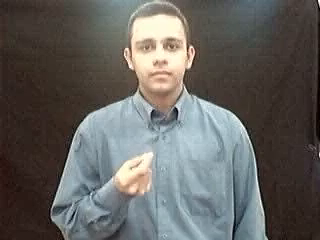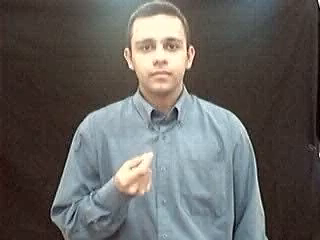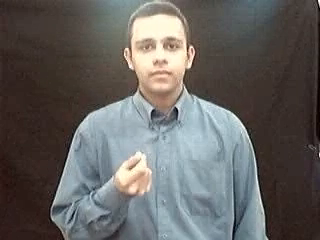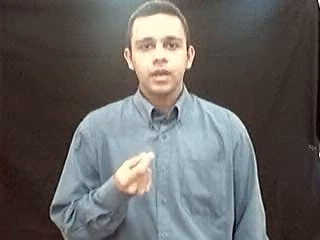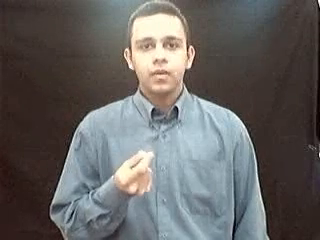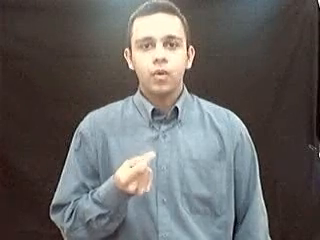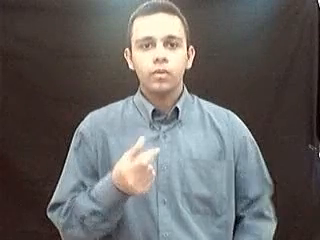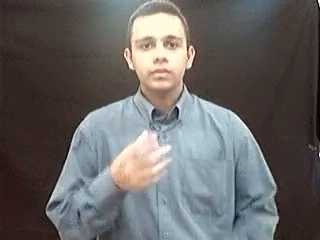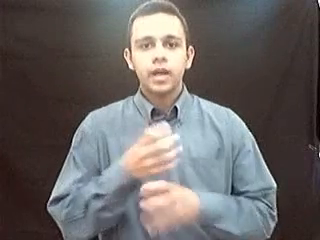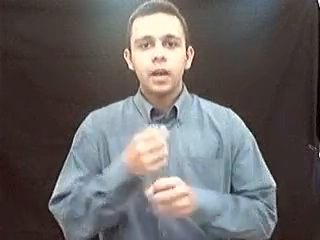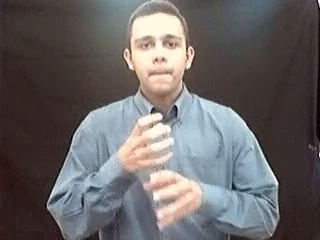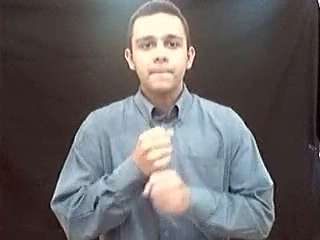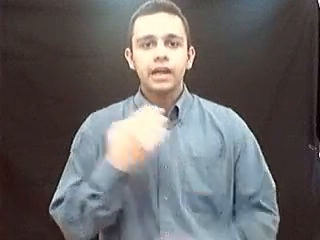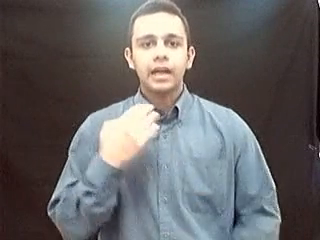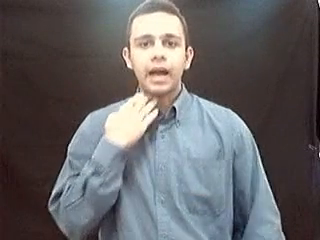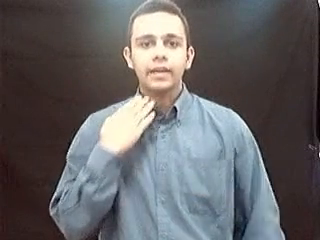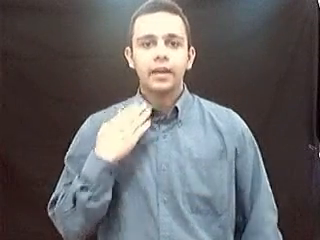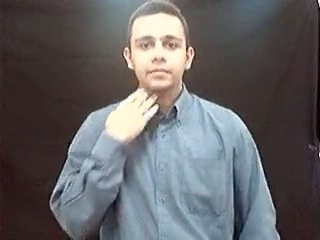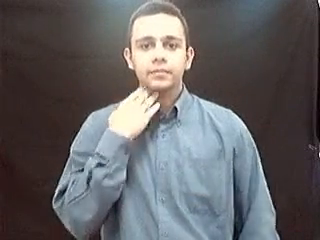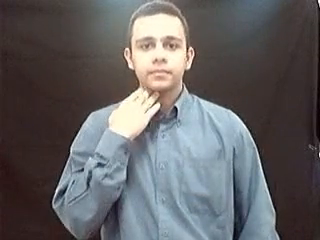contabancaria